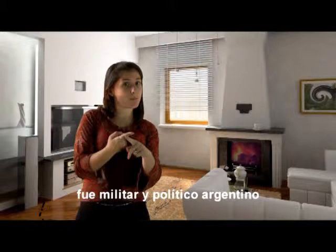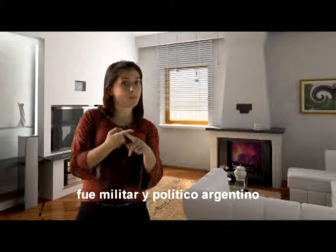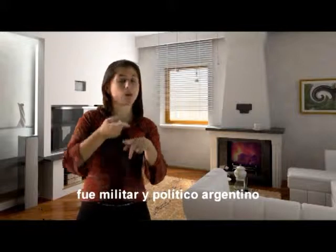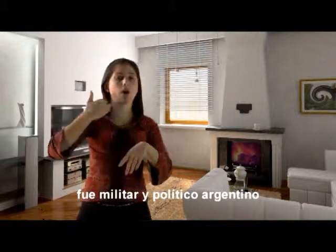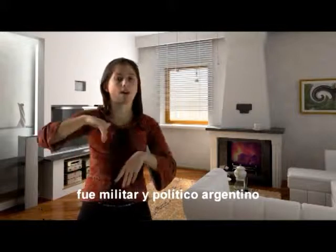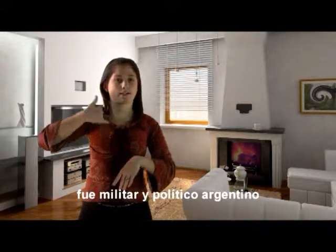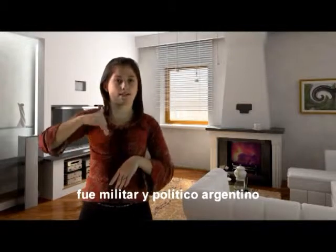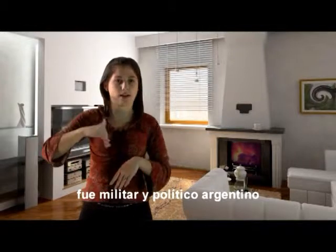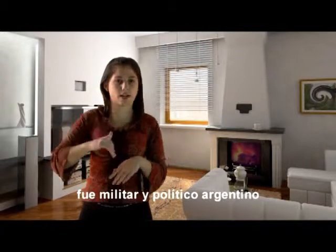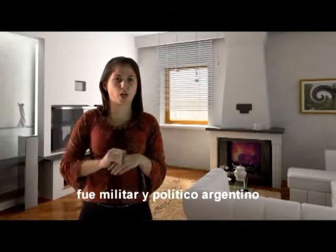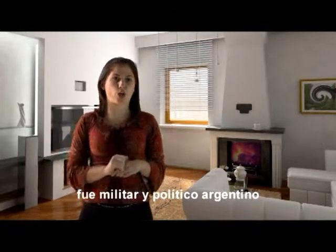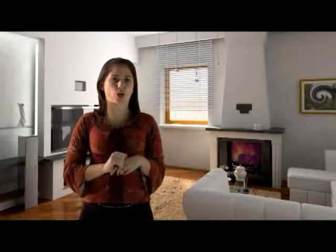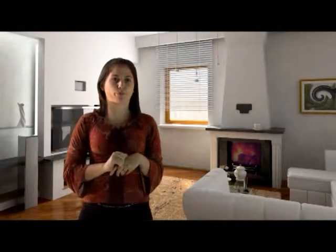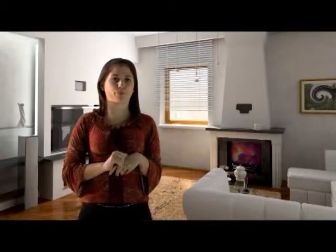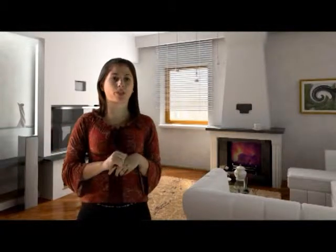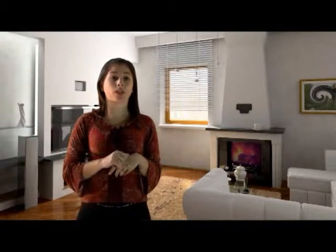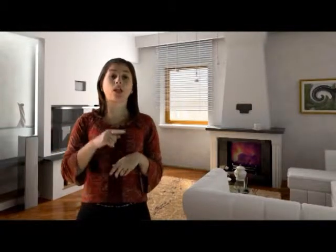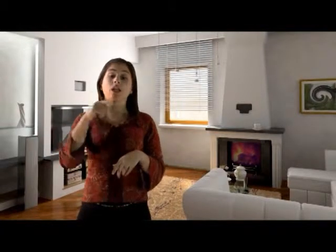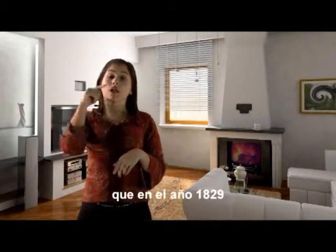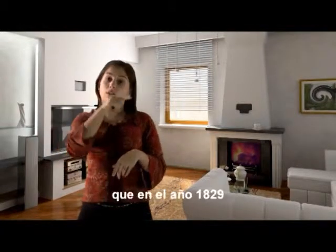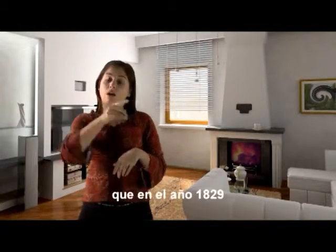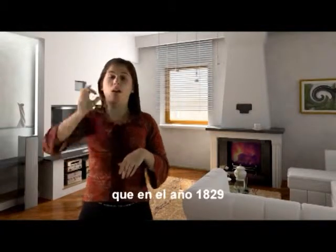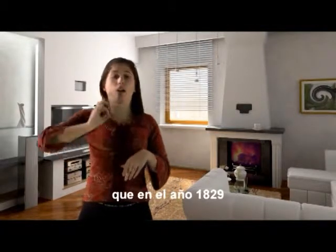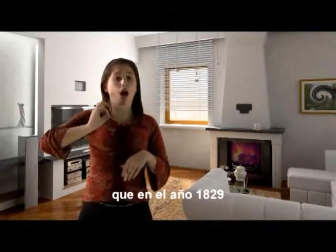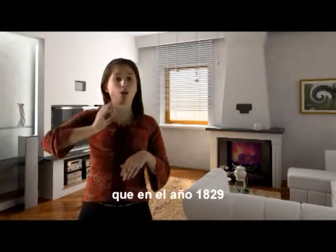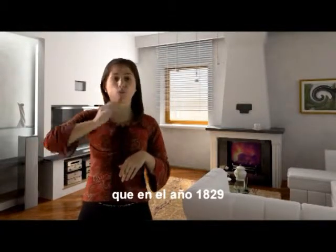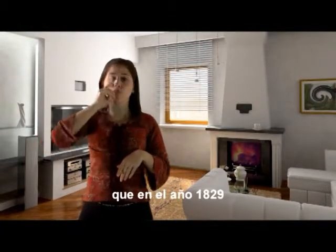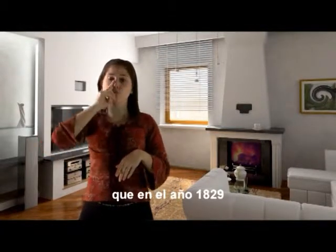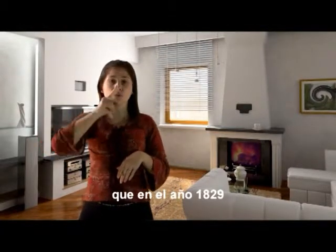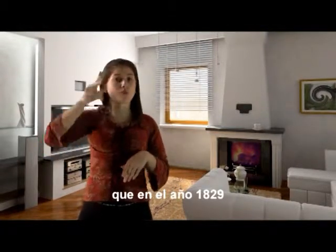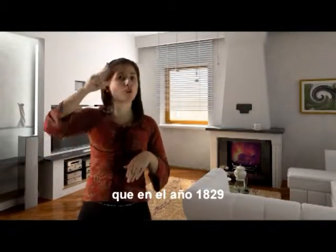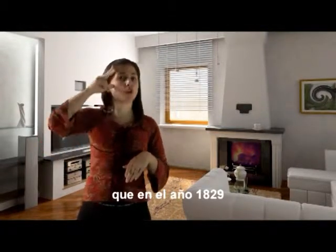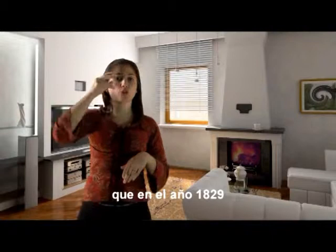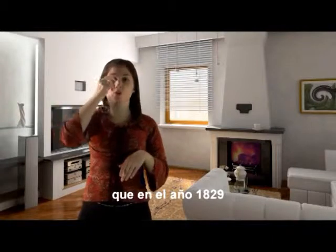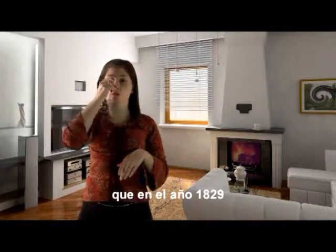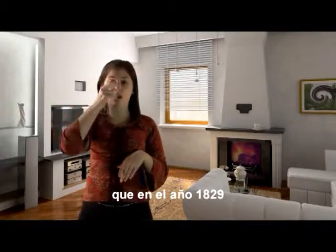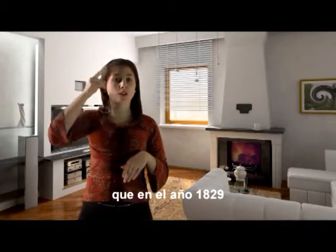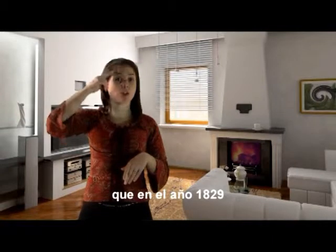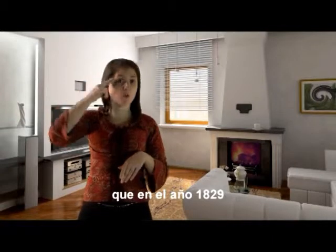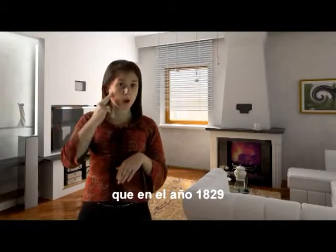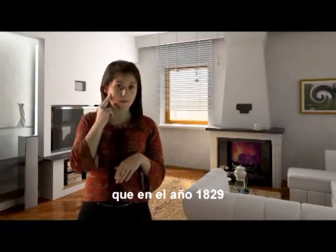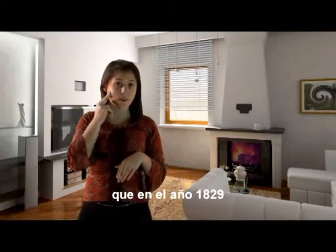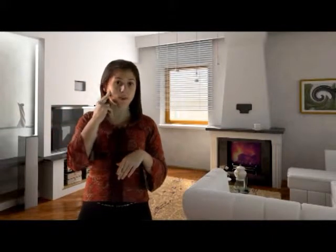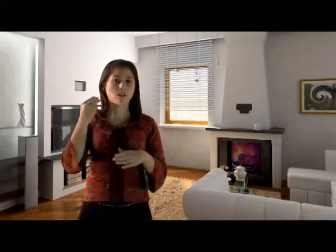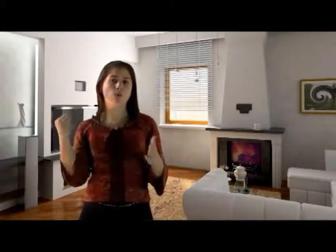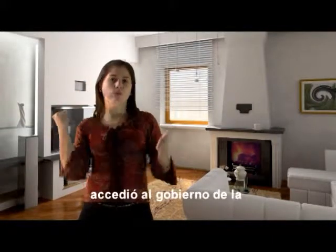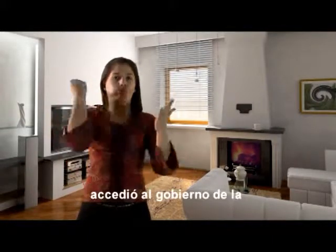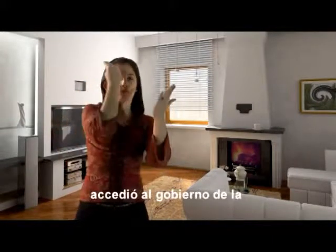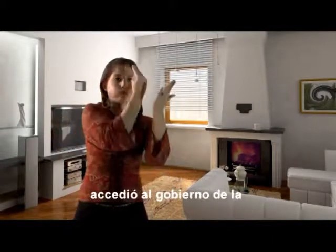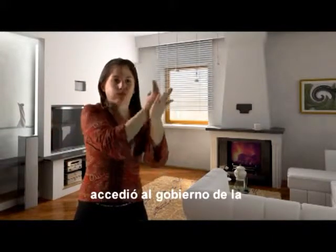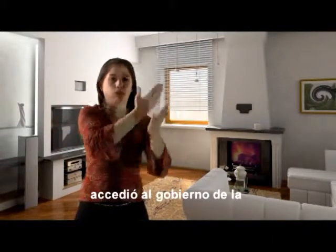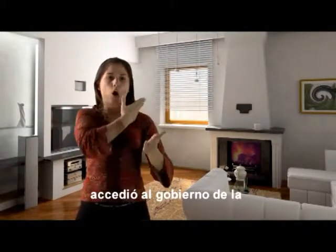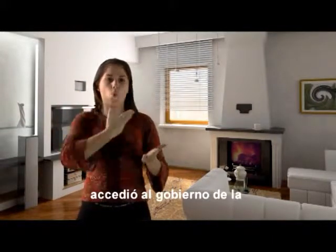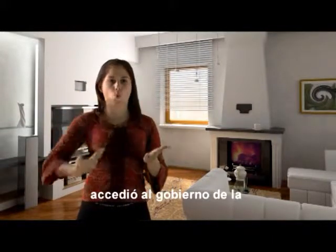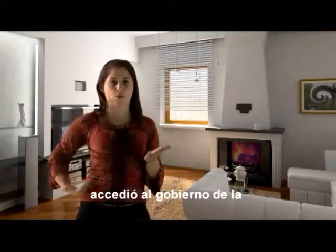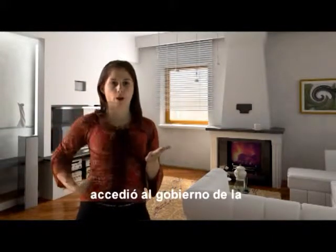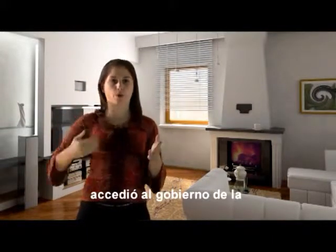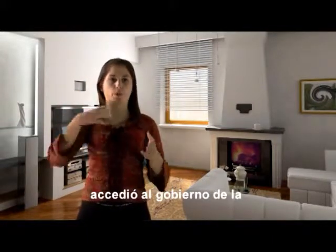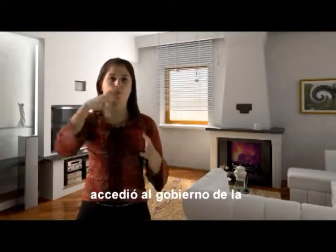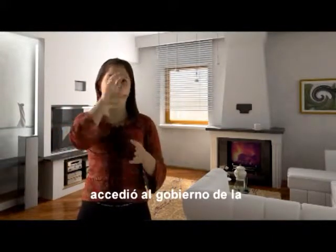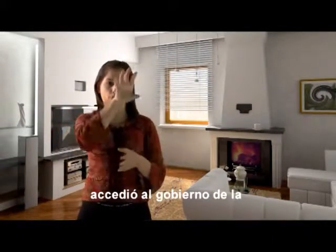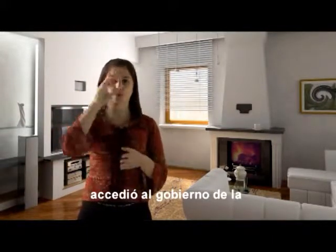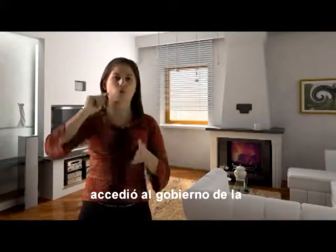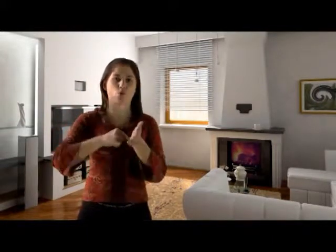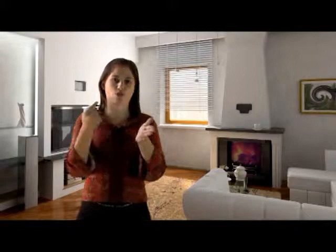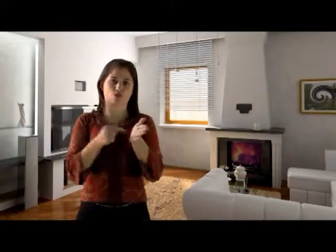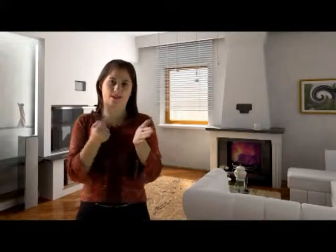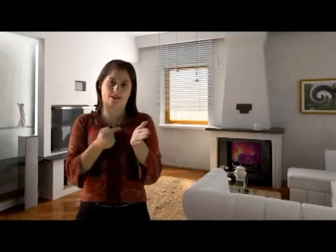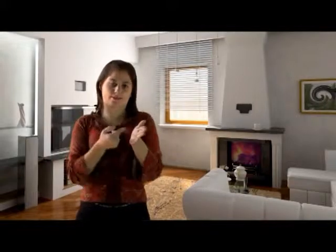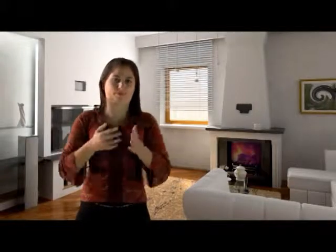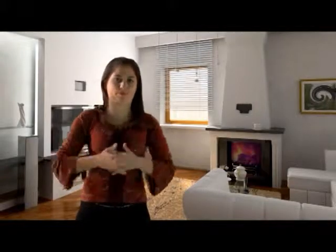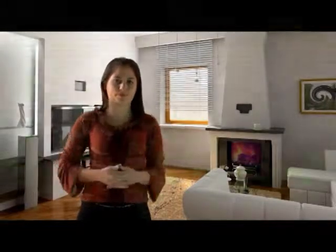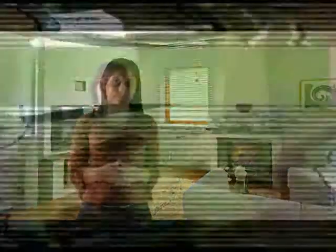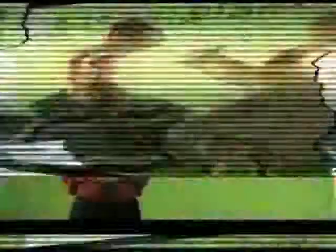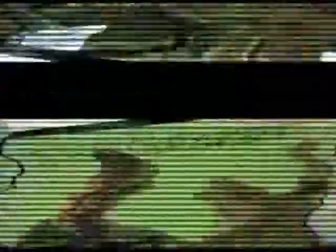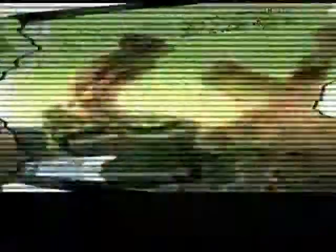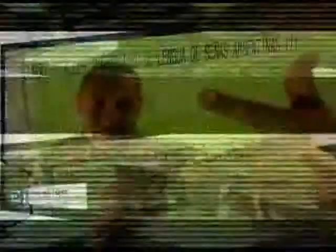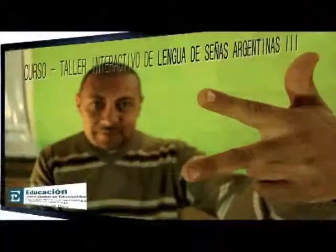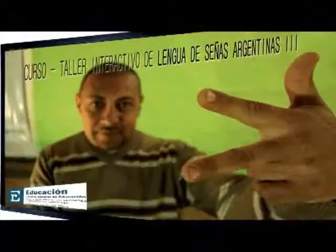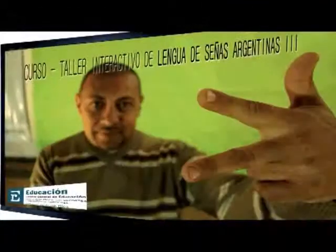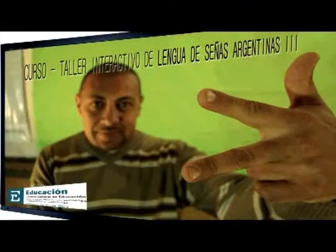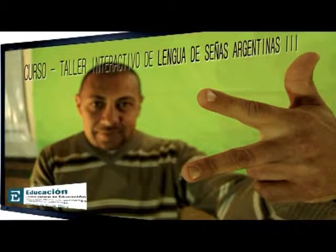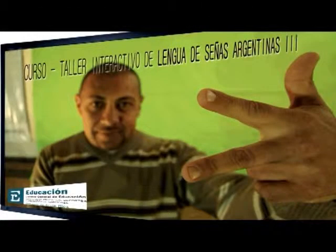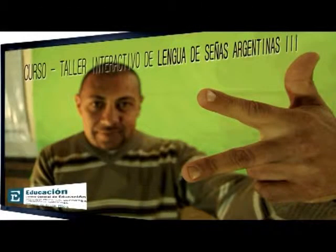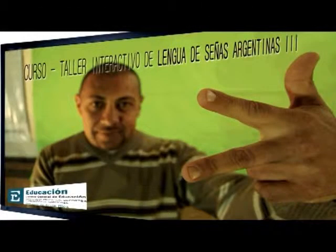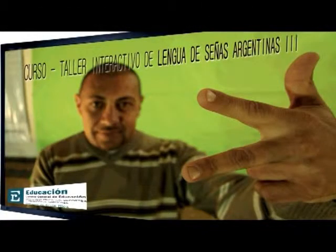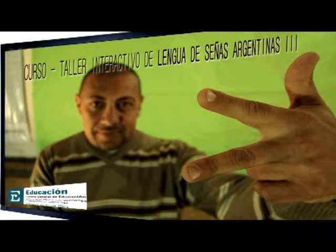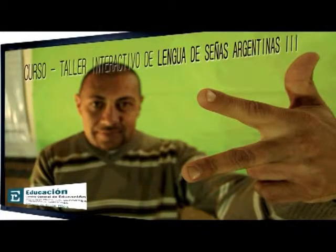Rosas